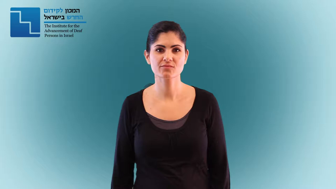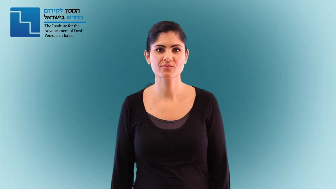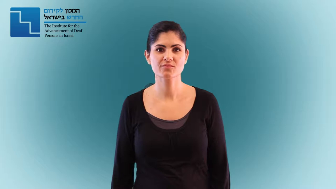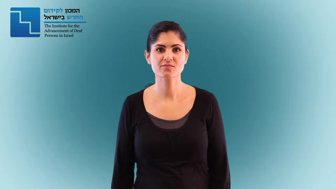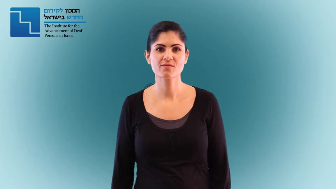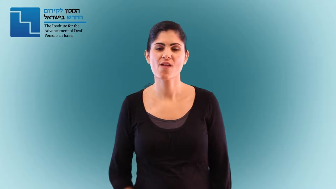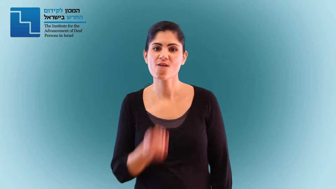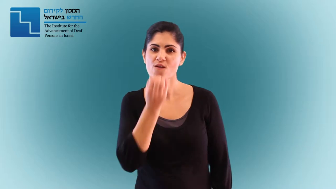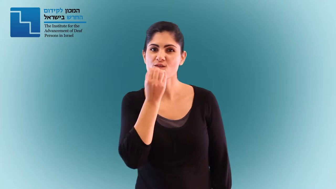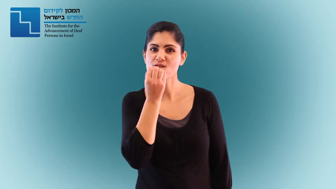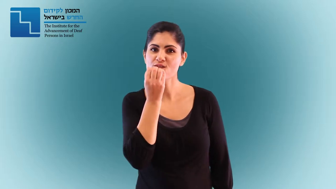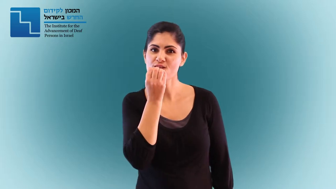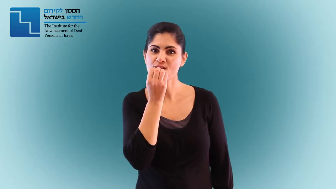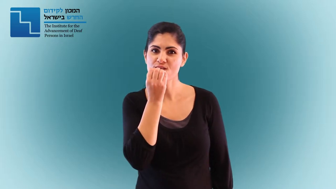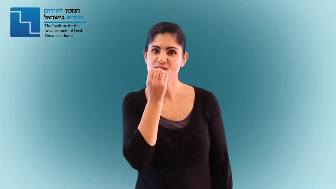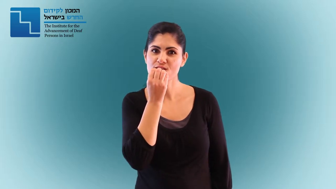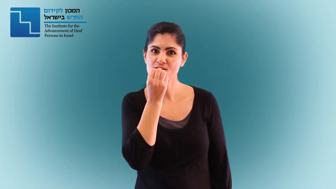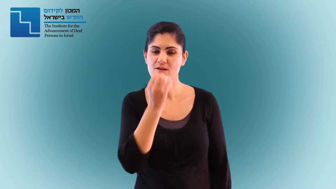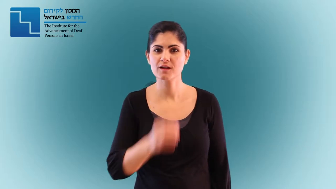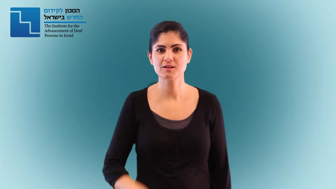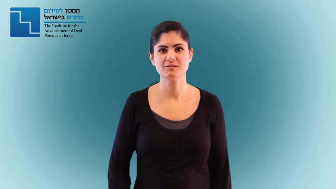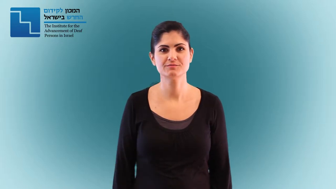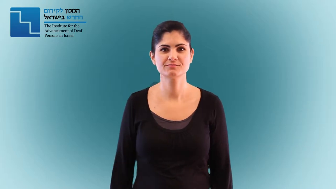קוף